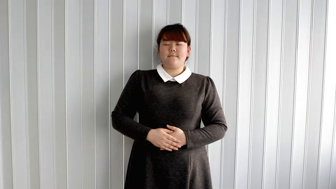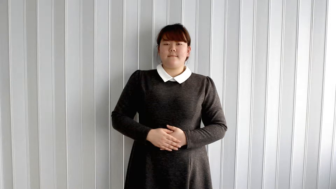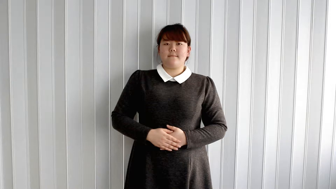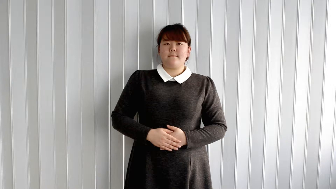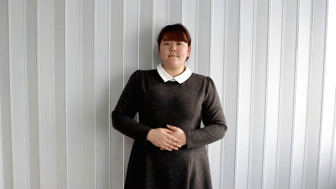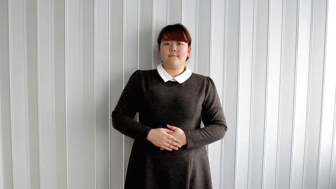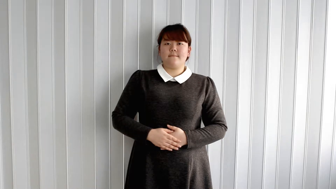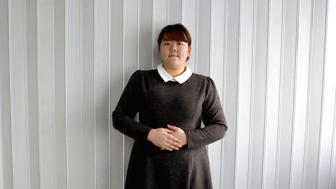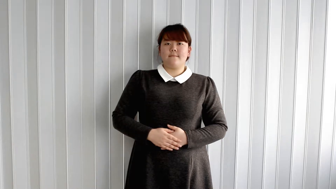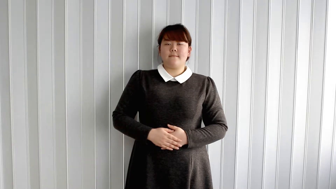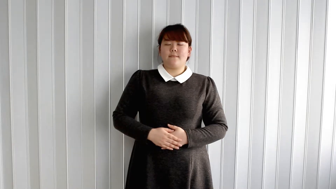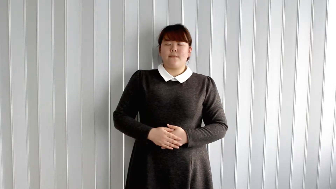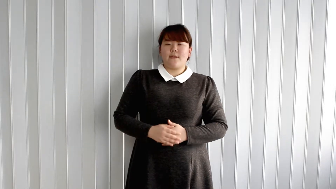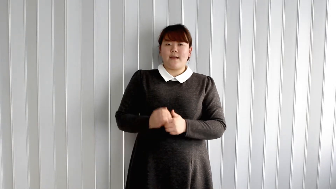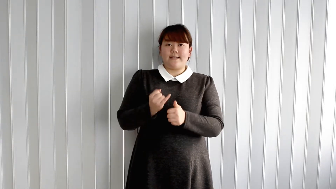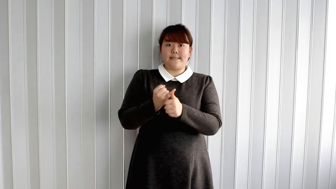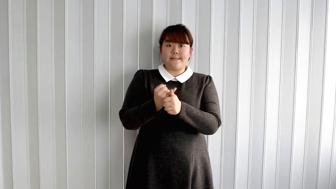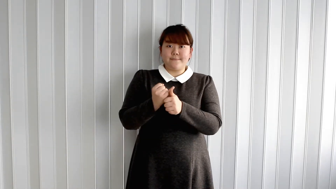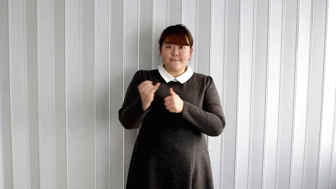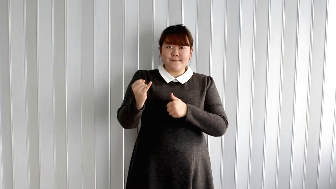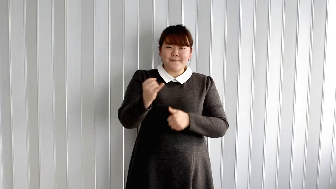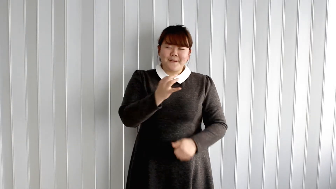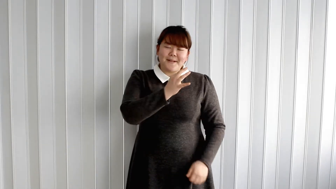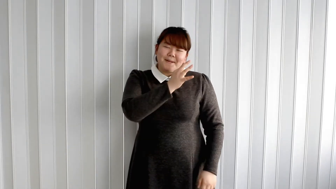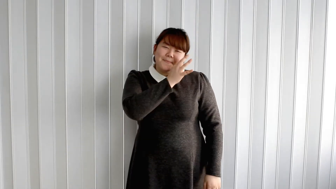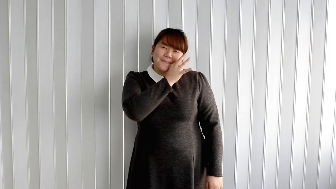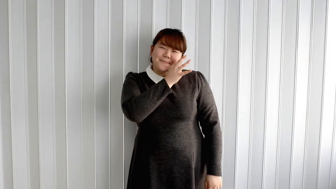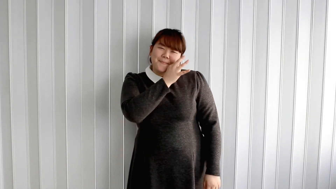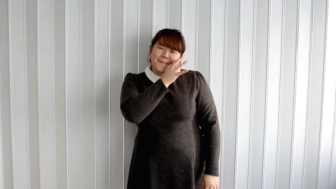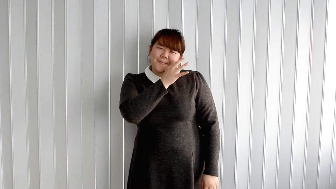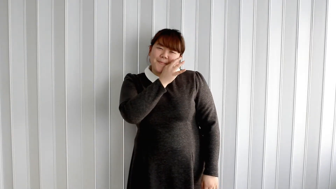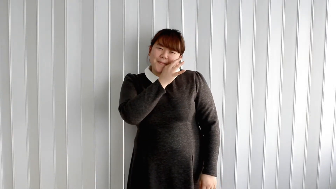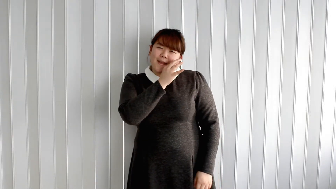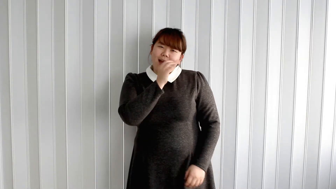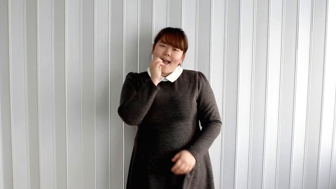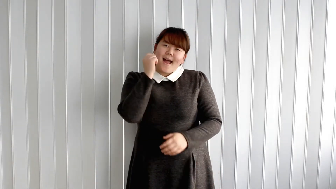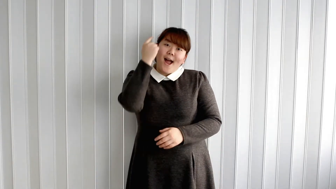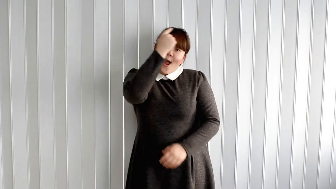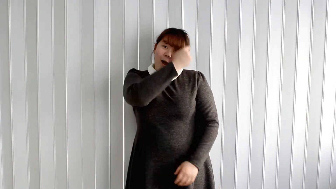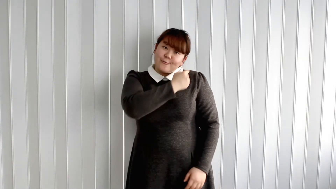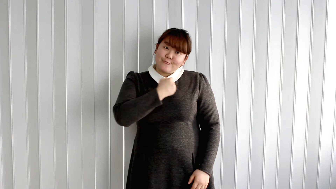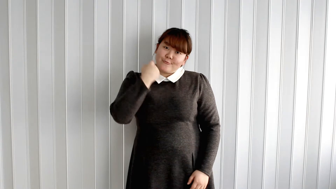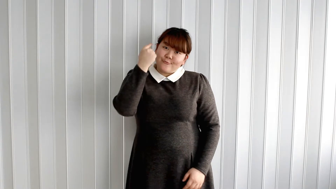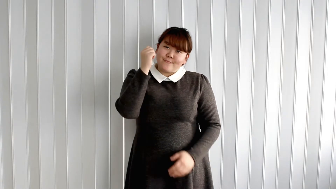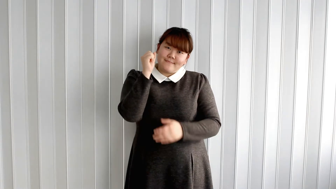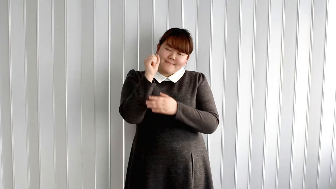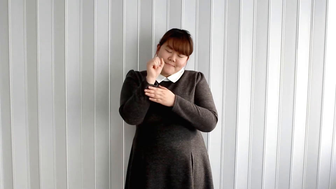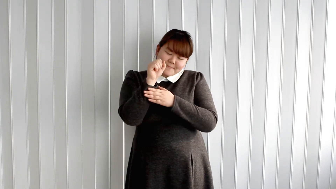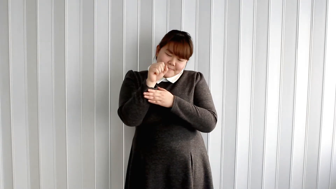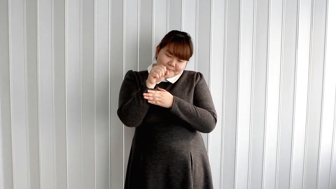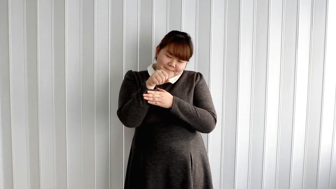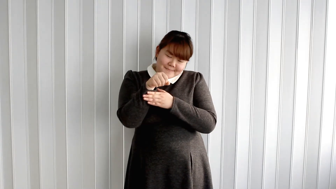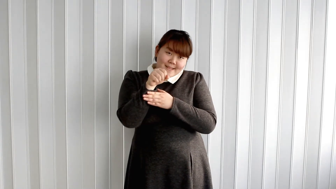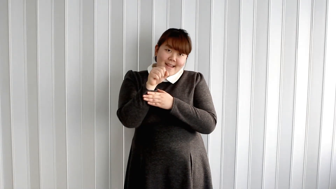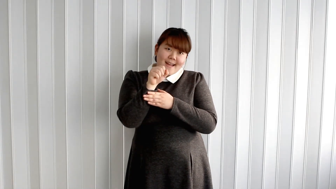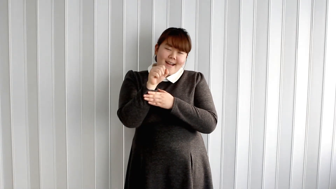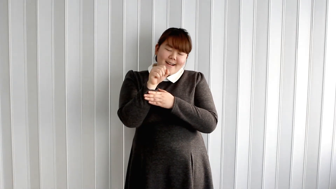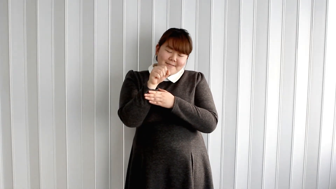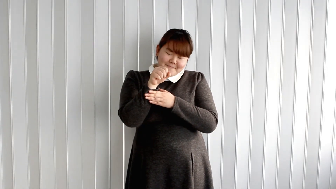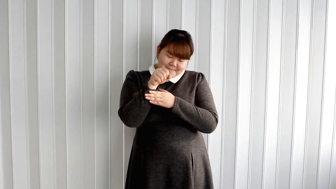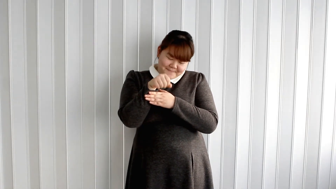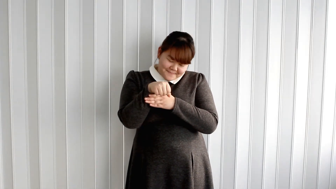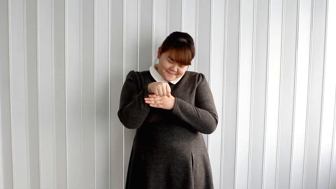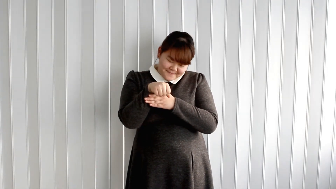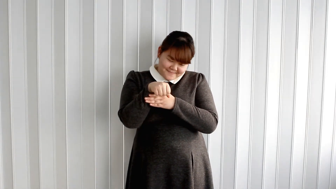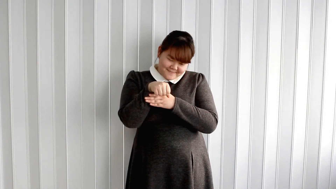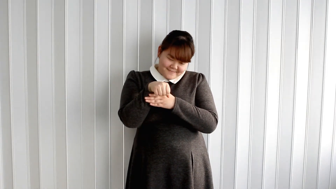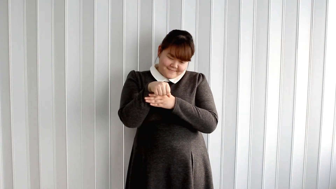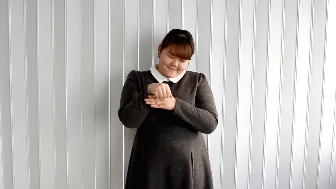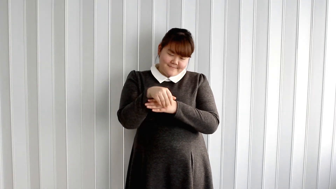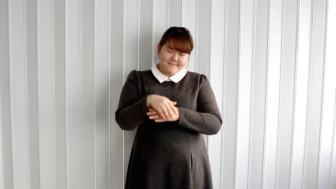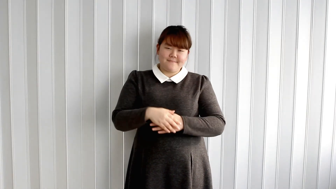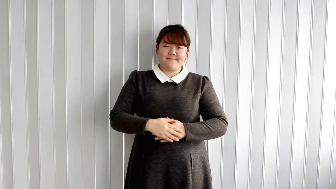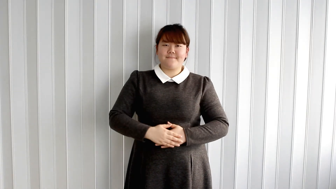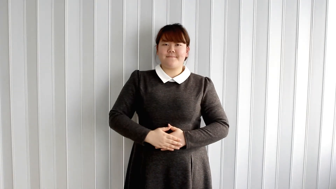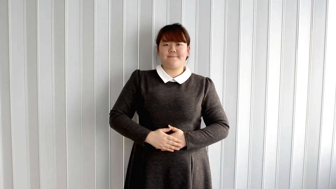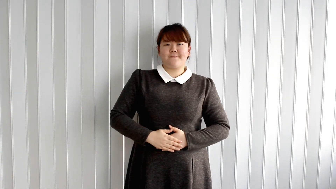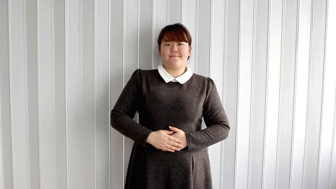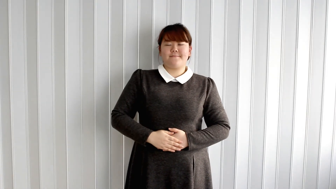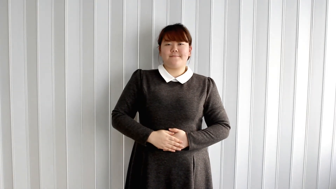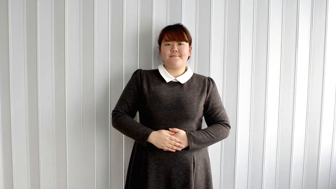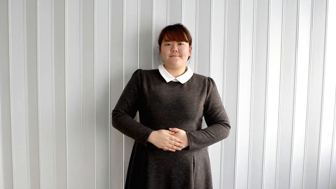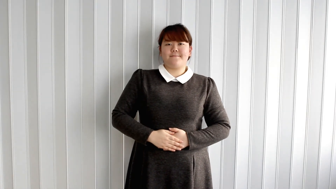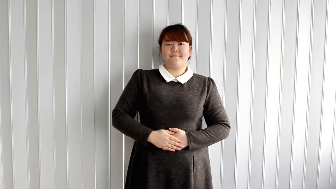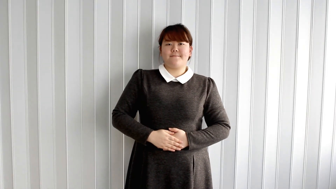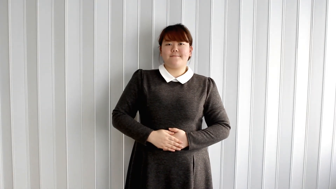신부가부끄러워서얼굴을들지못한다